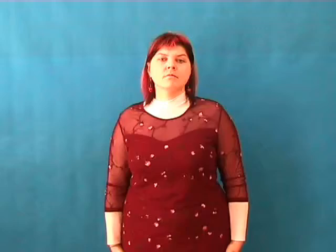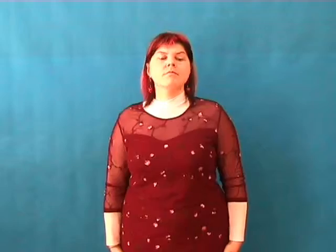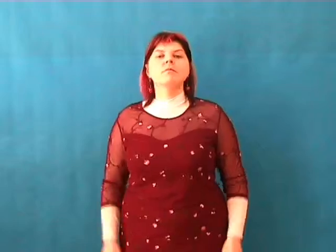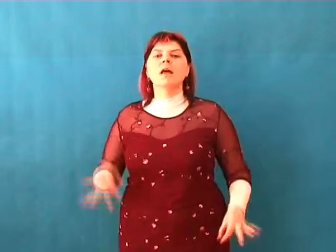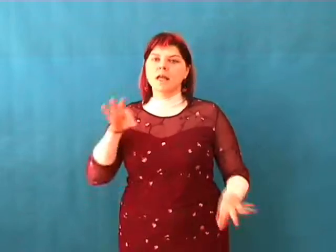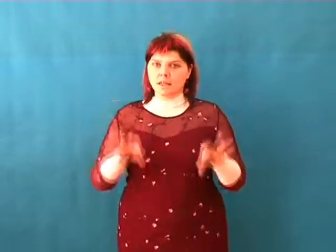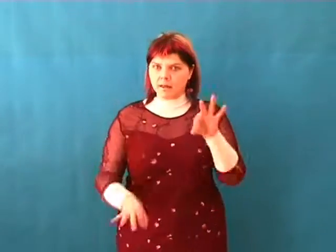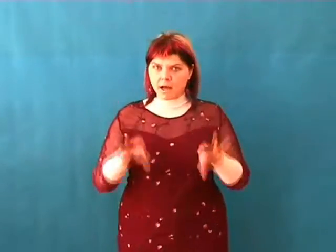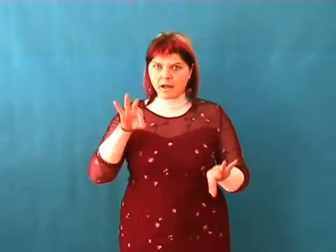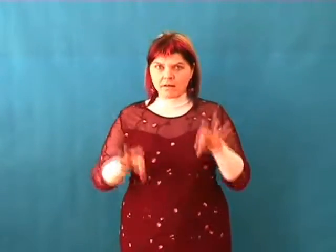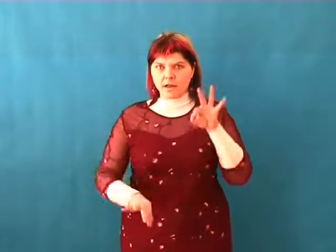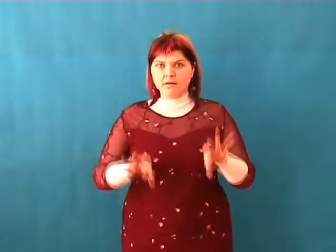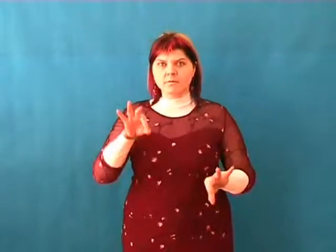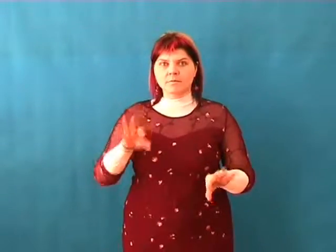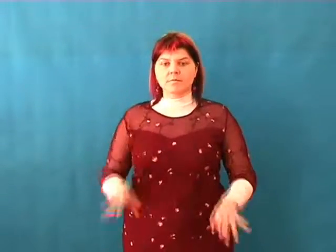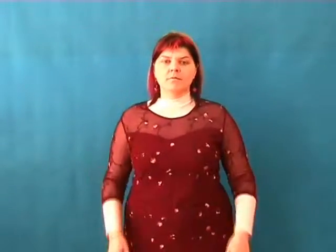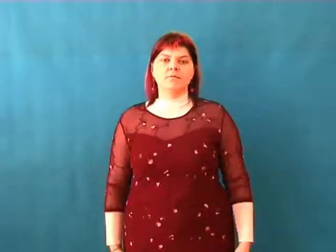narada